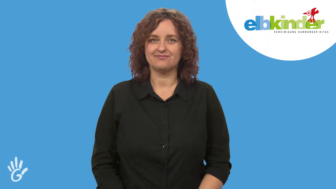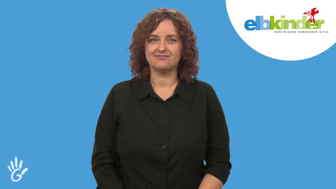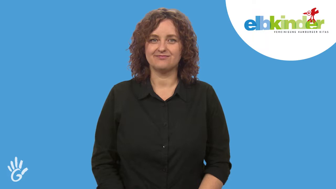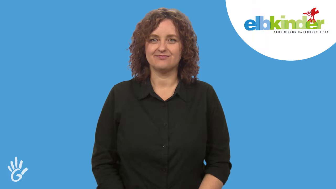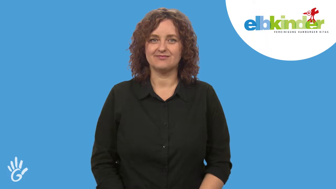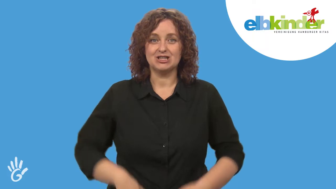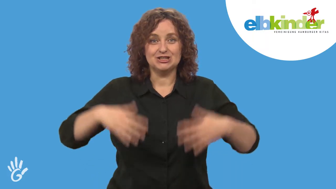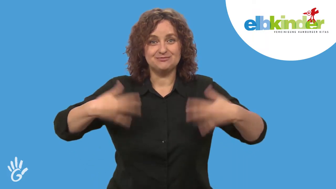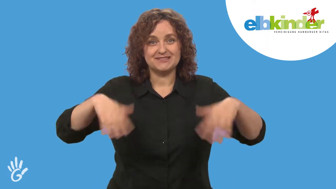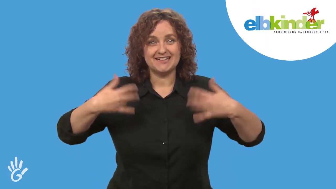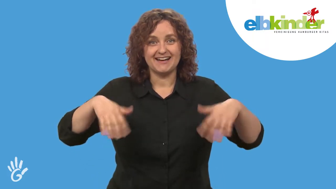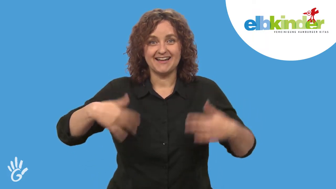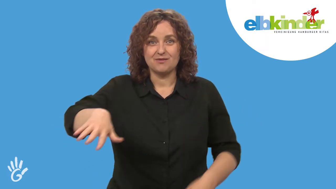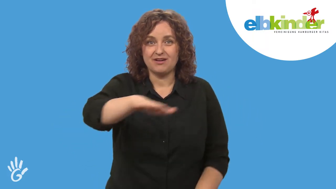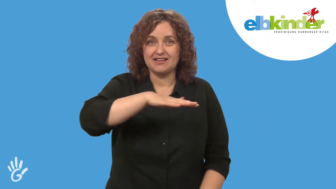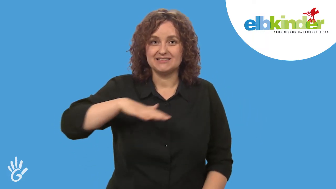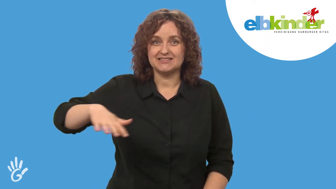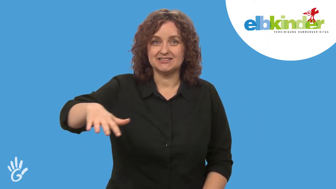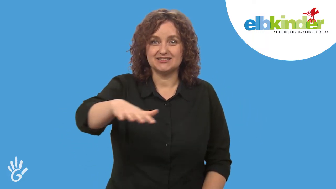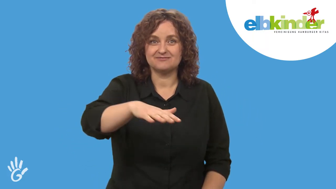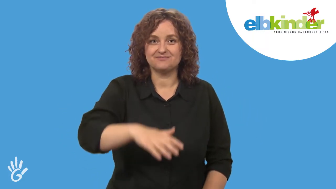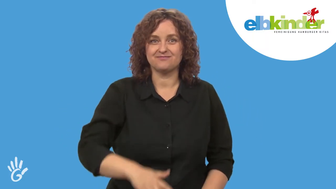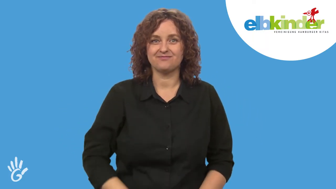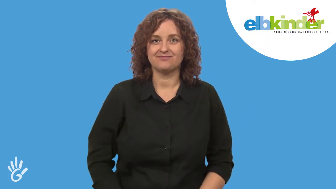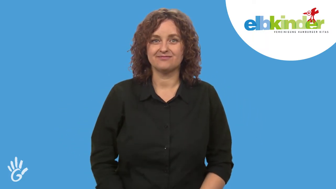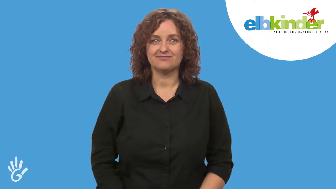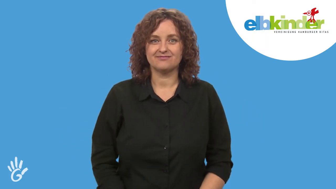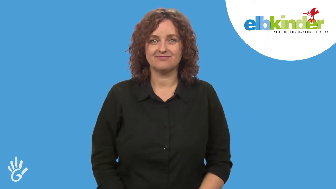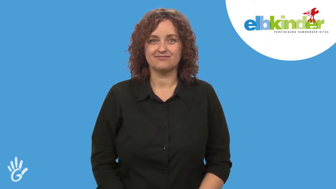Spielplatz